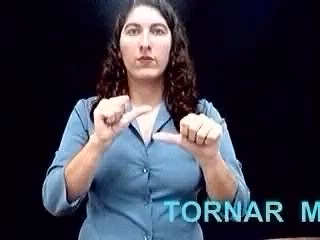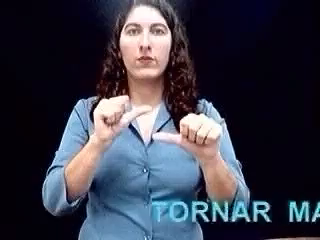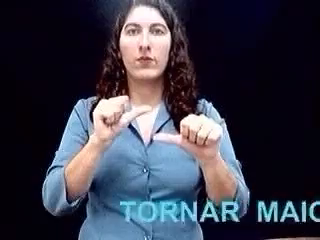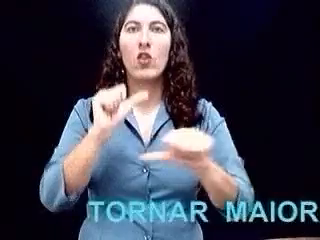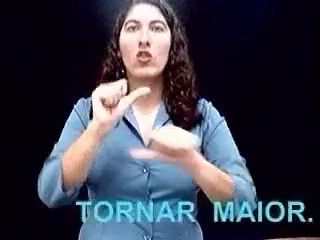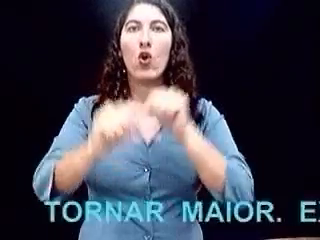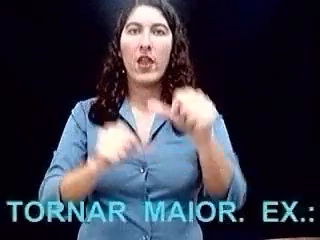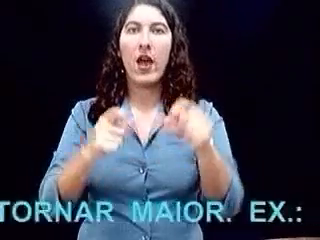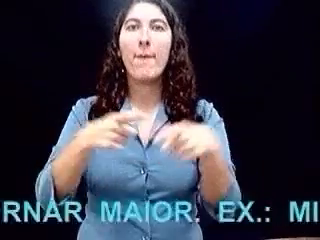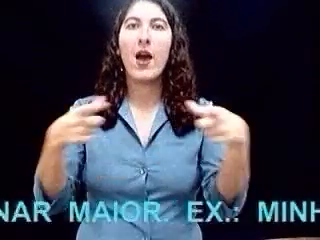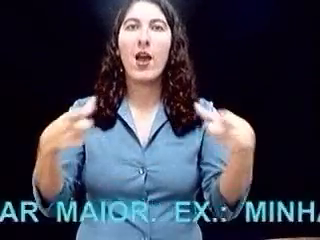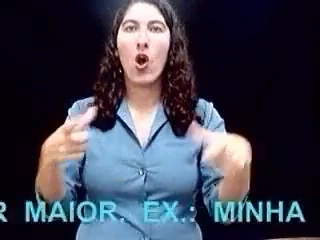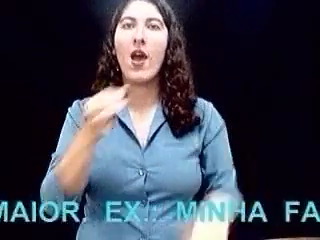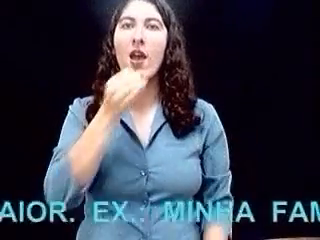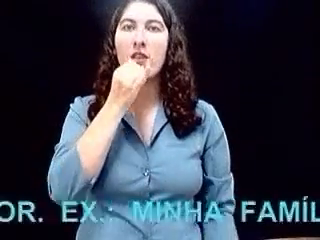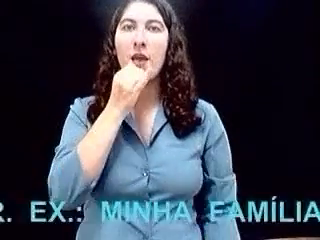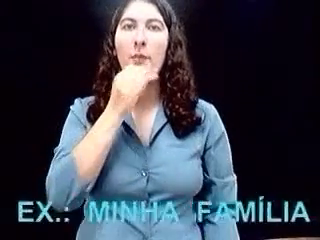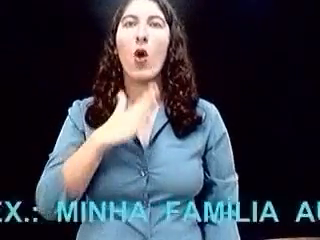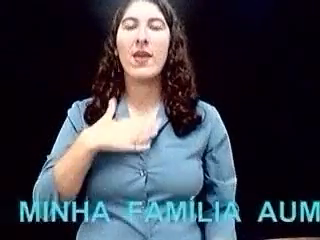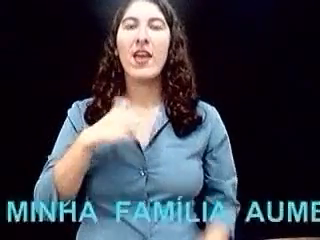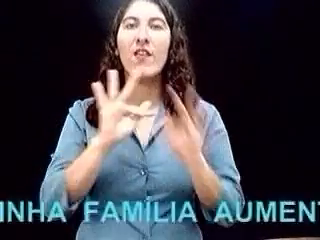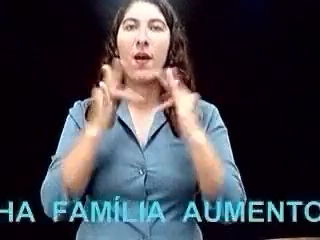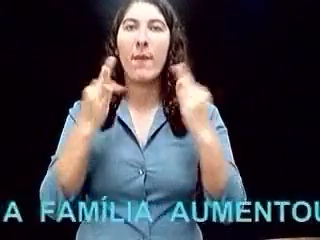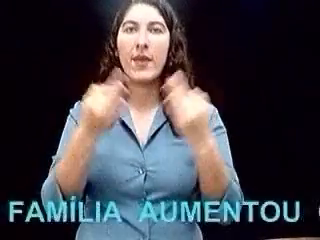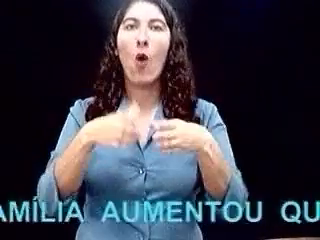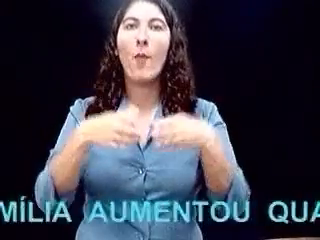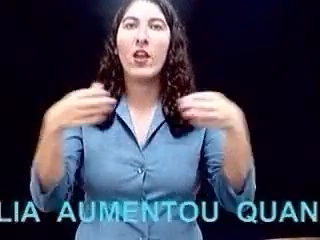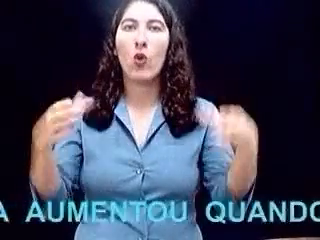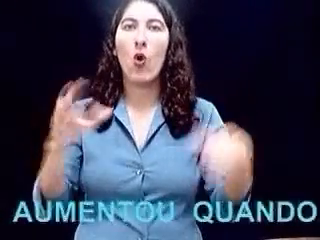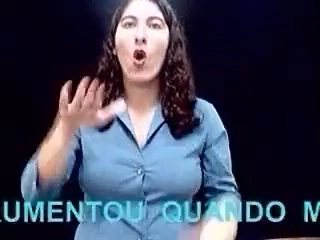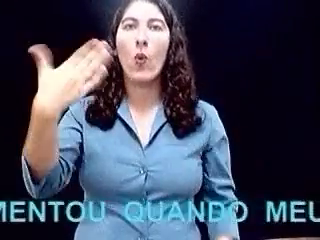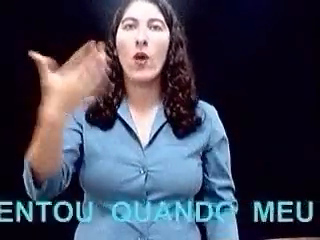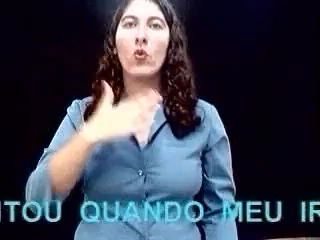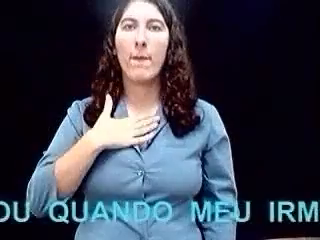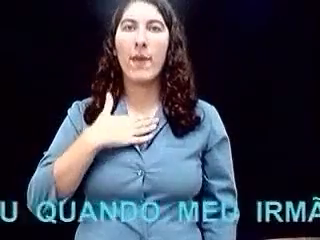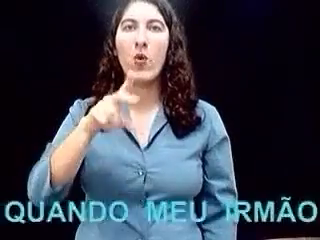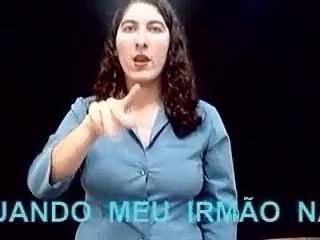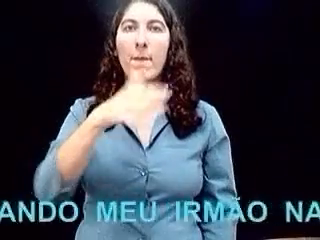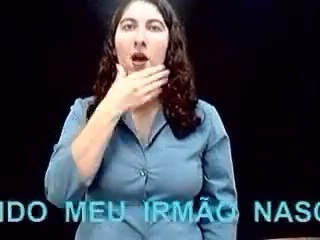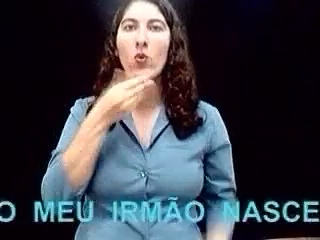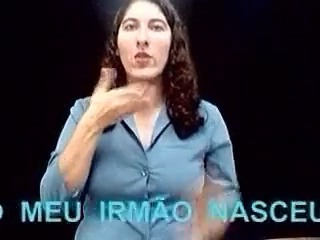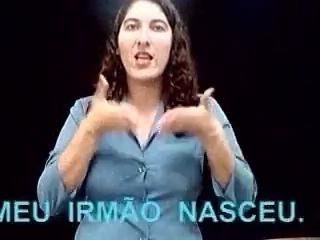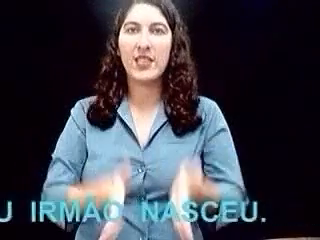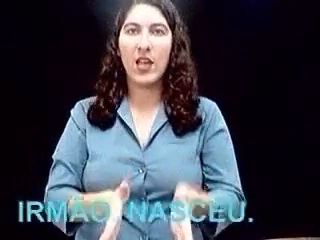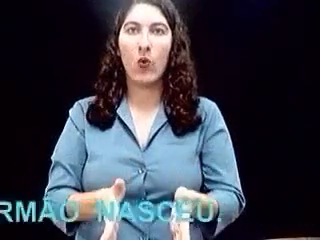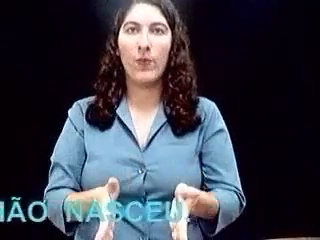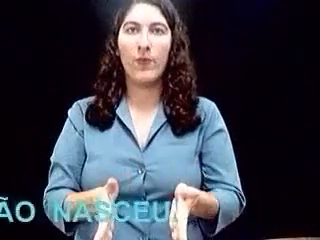aaumentar